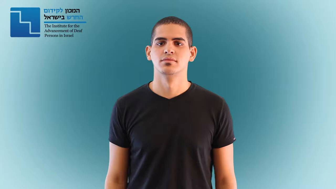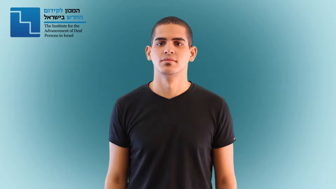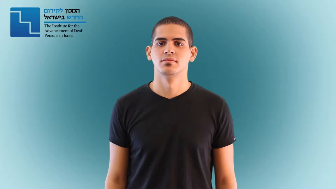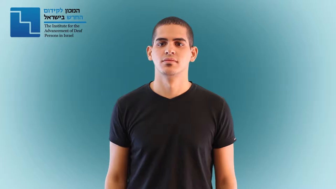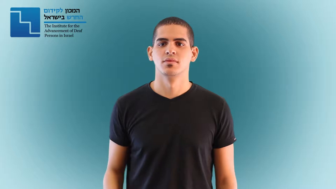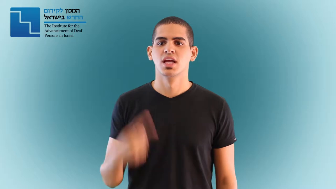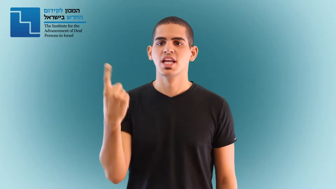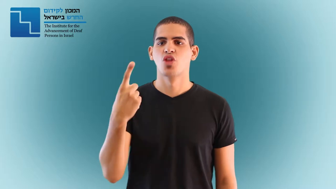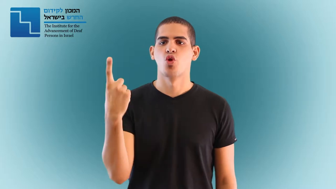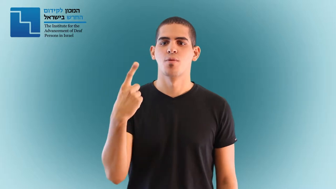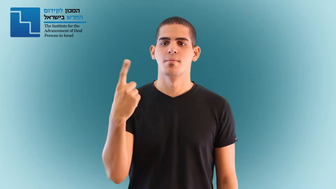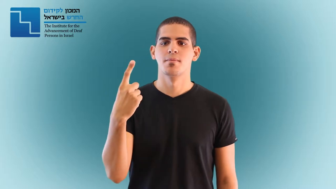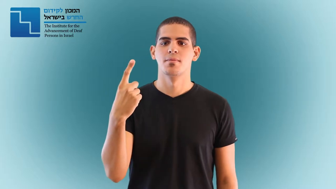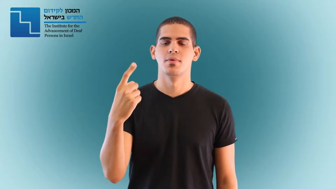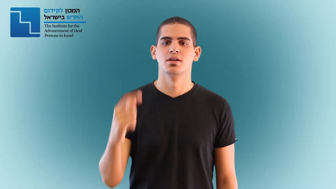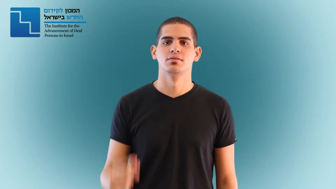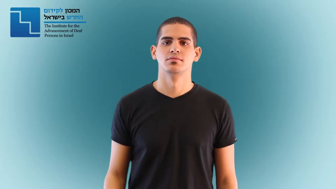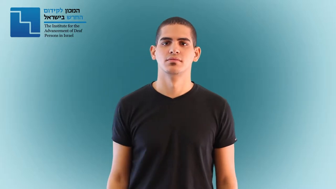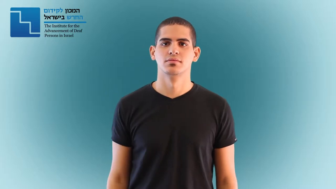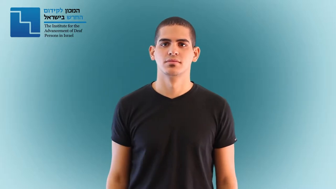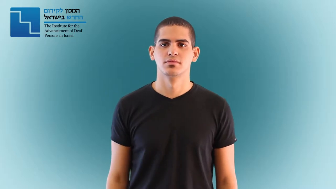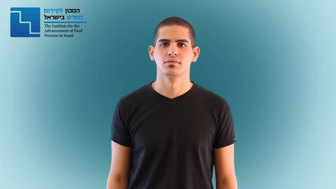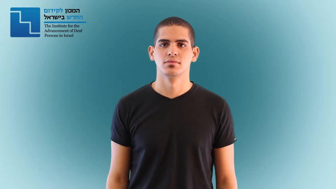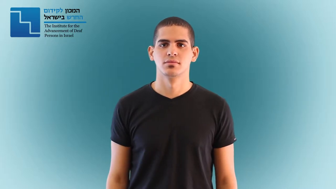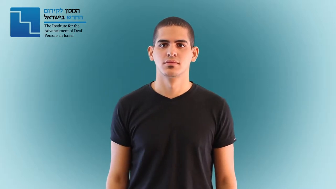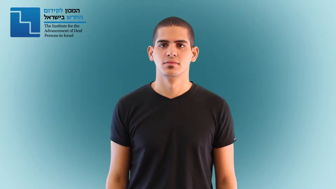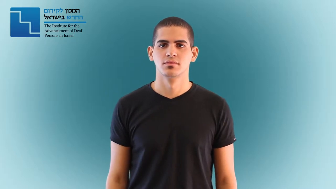יתום